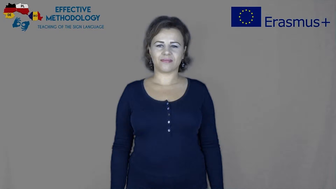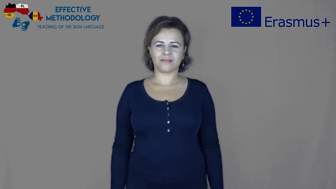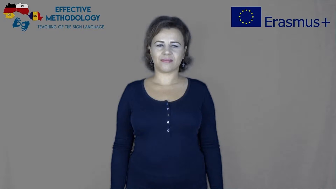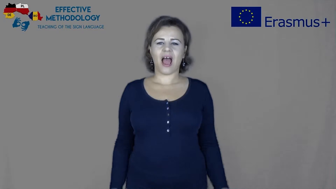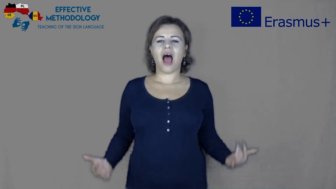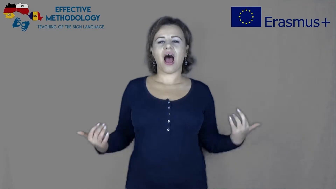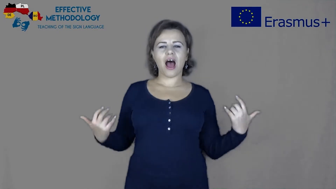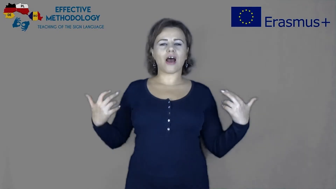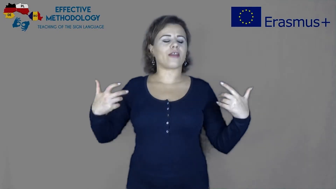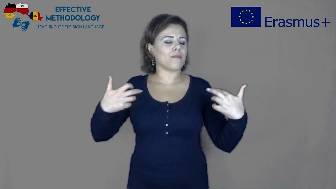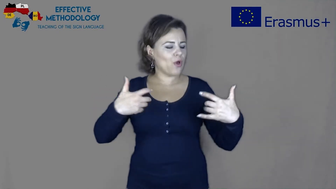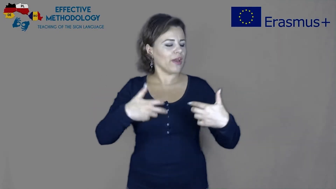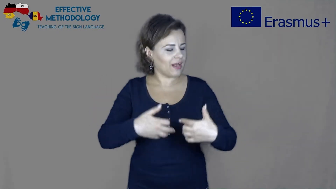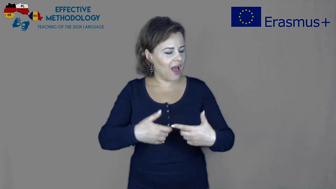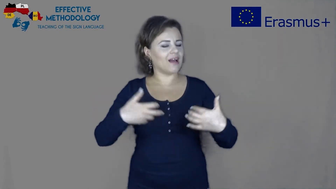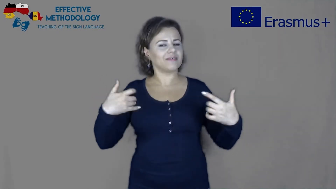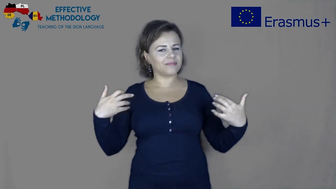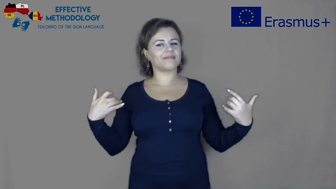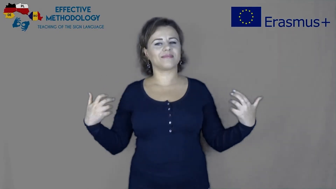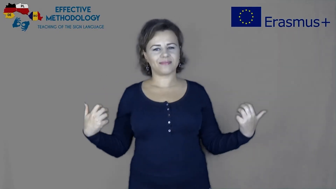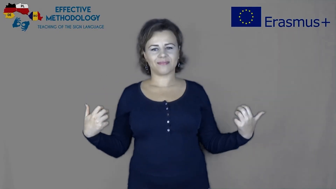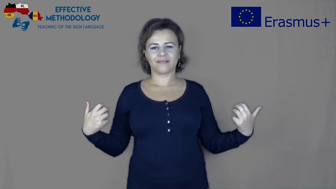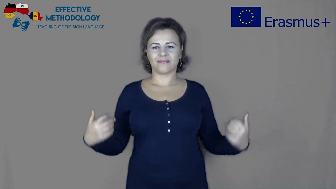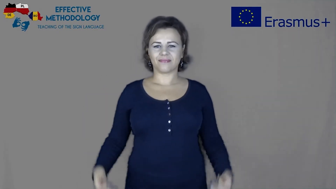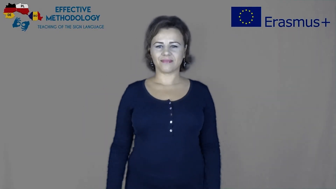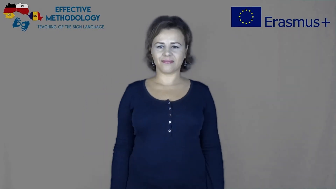Armonica